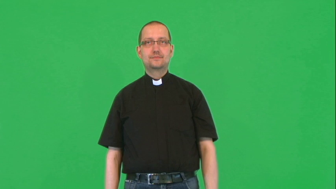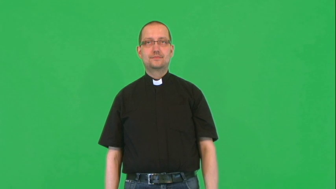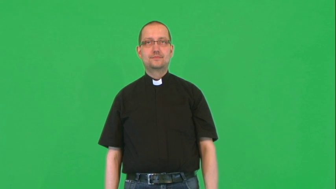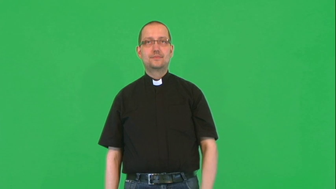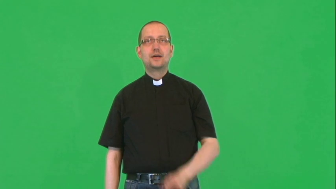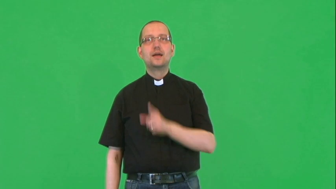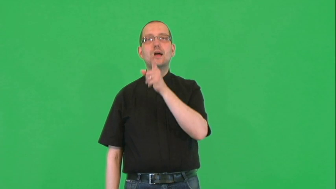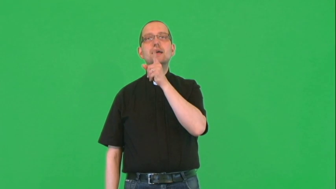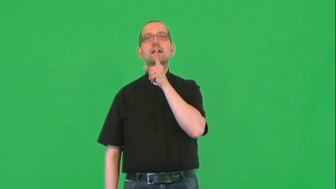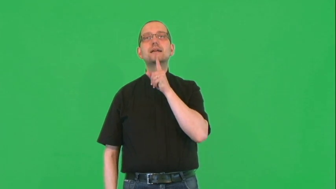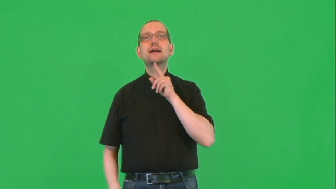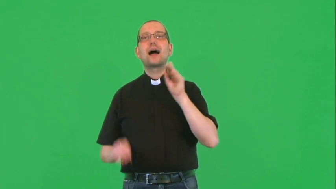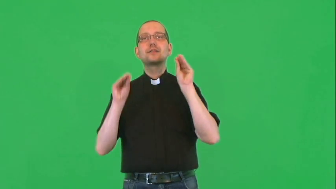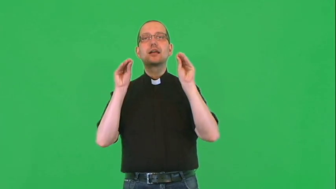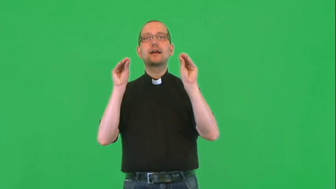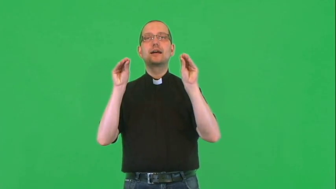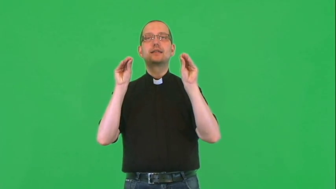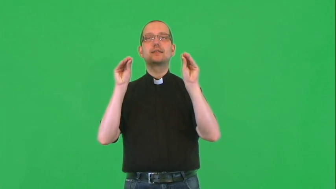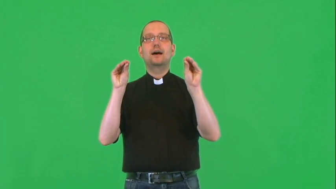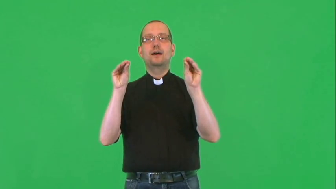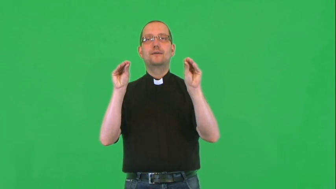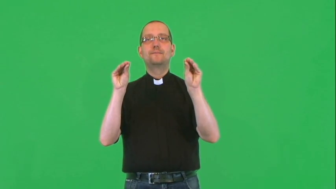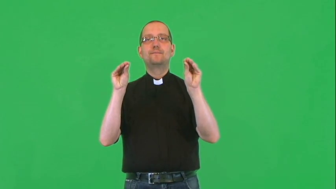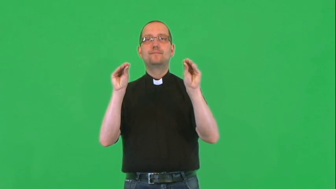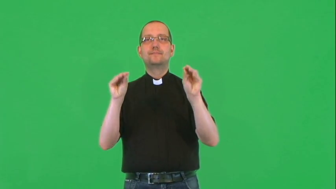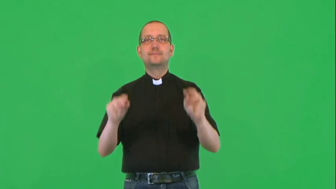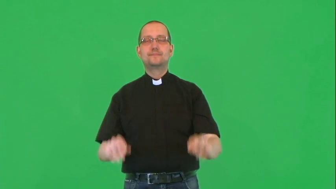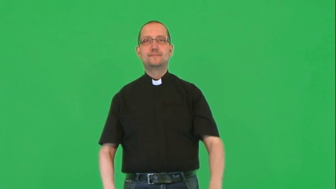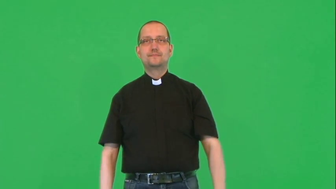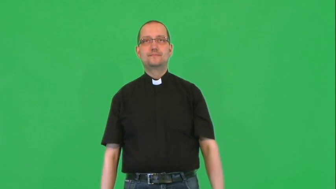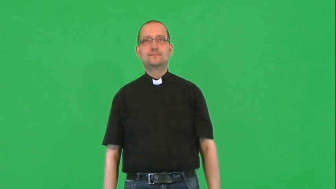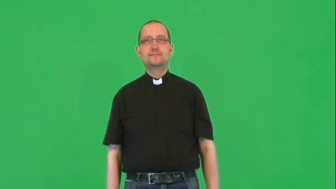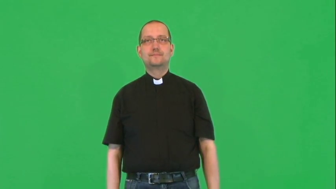katecheza